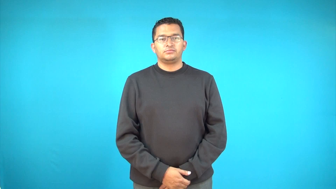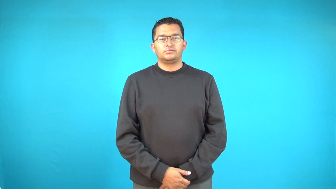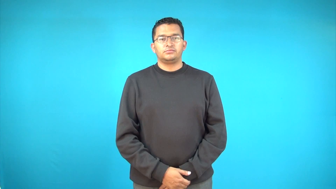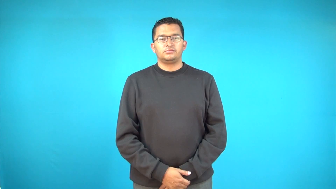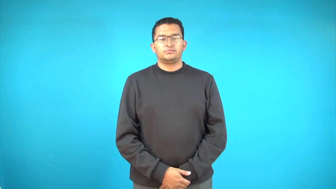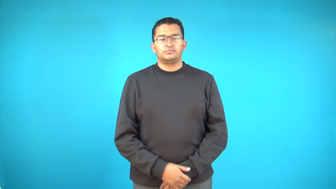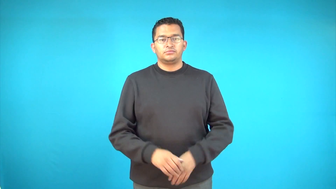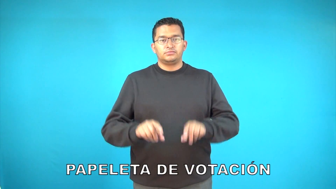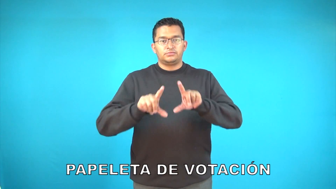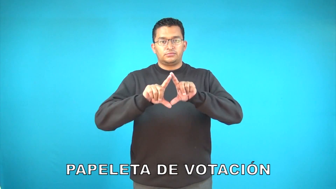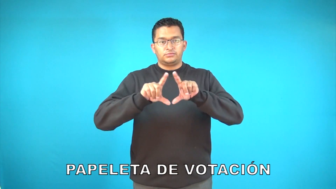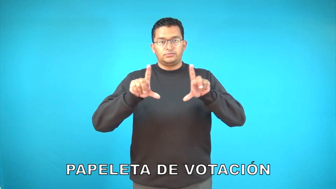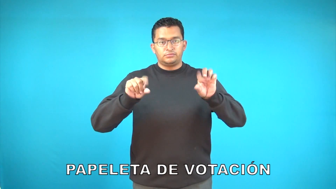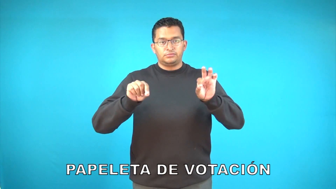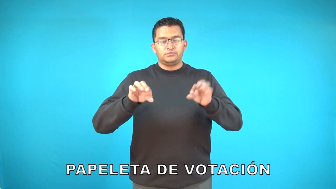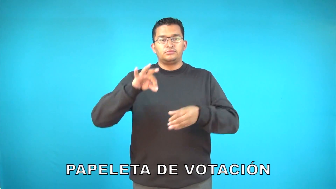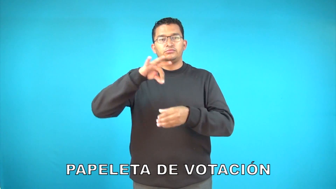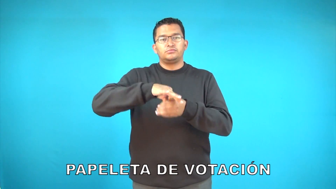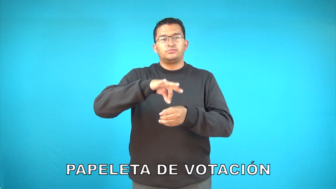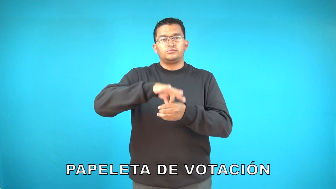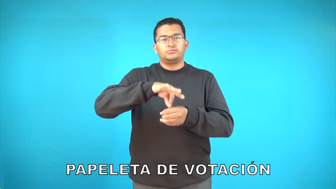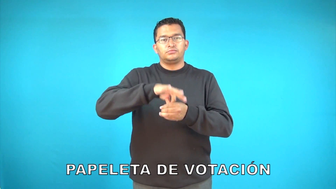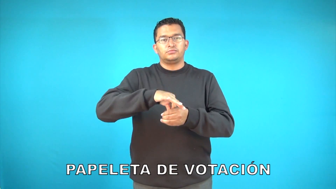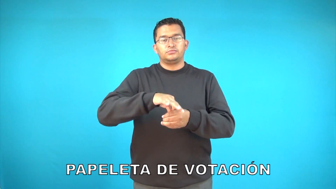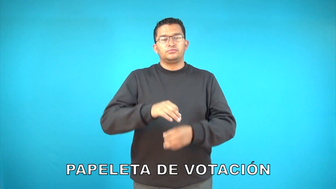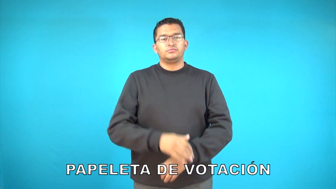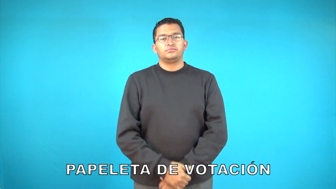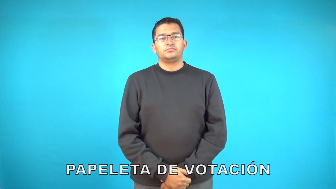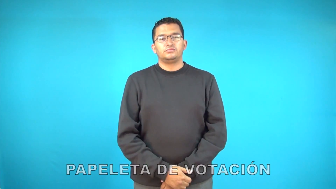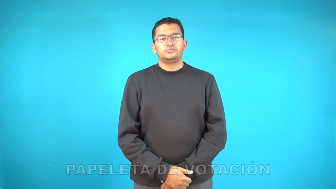PAPELETA DE VOTACIÓN